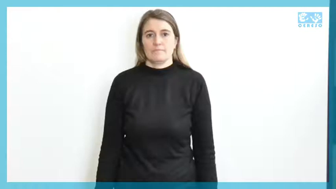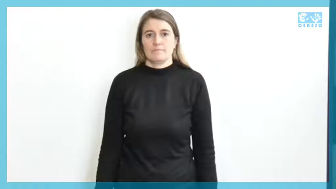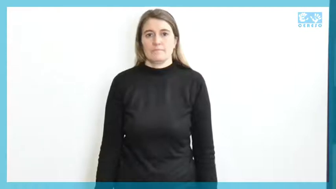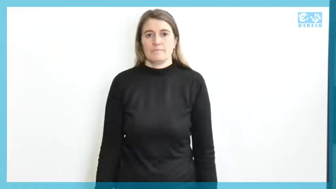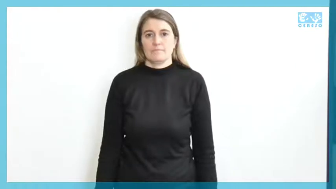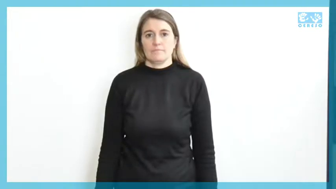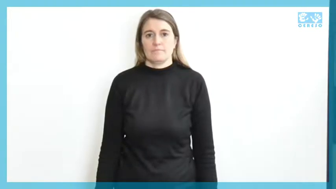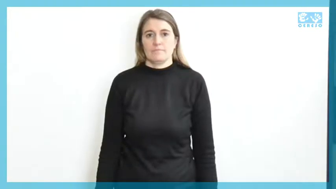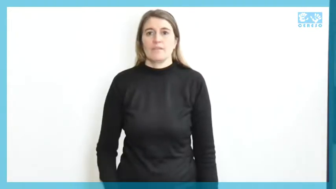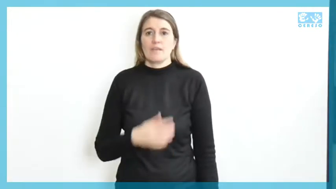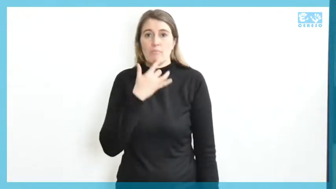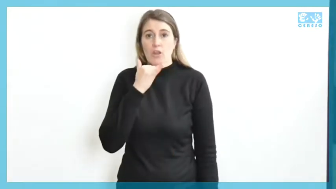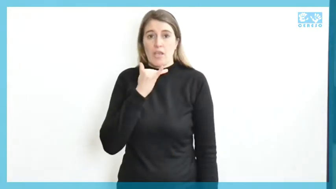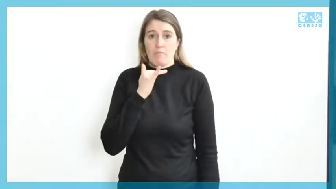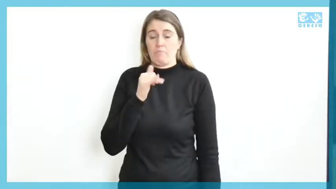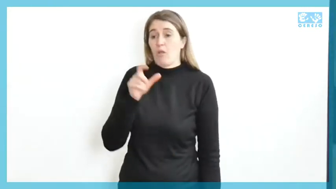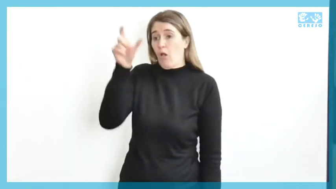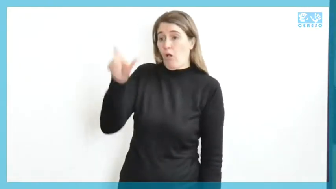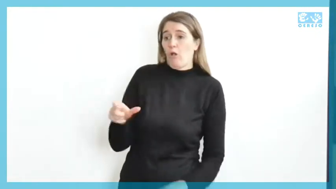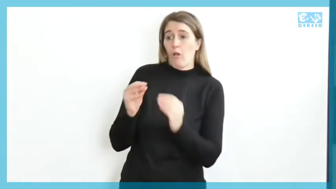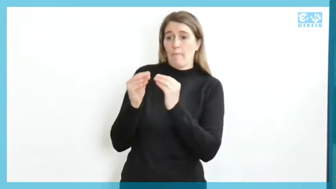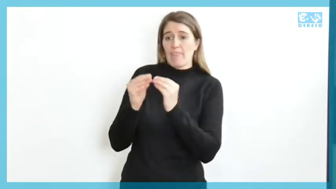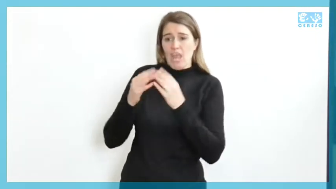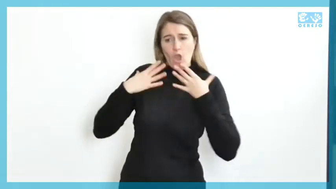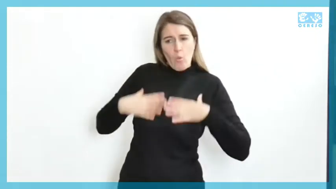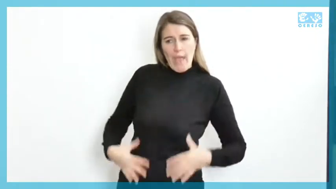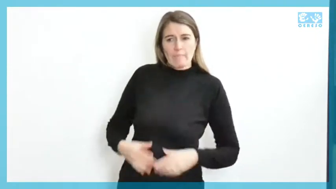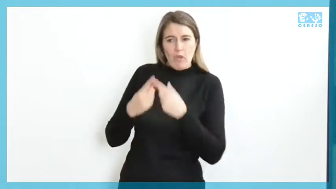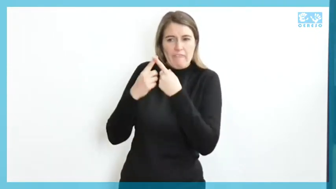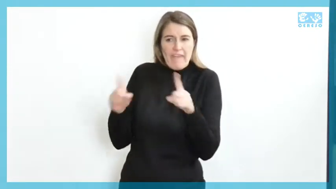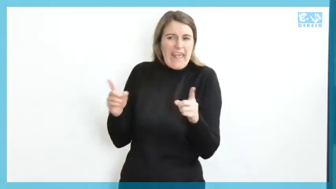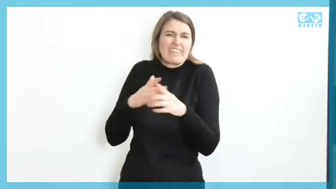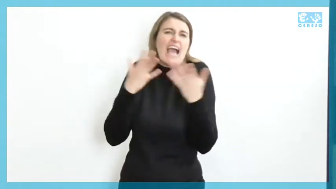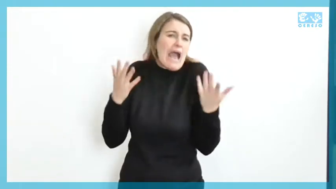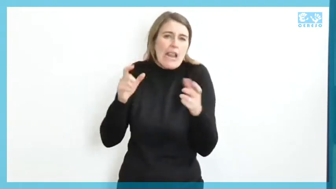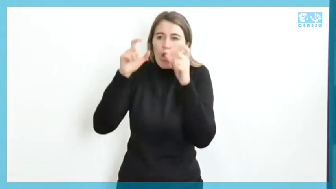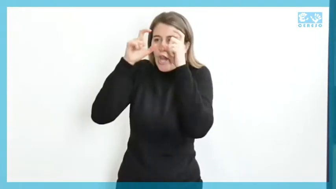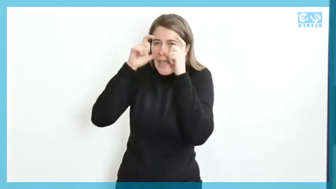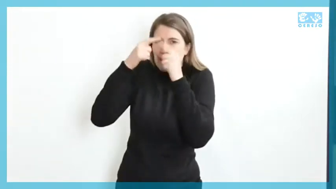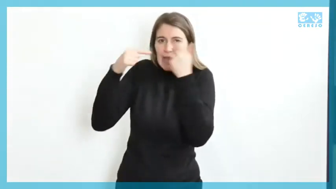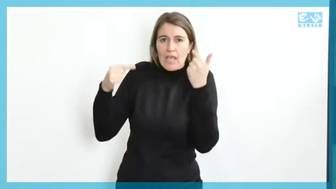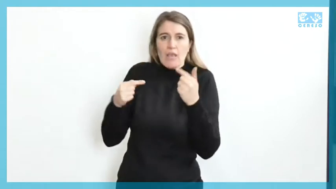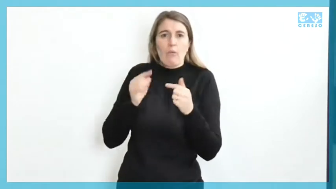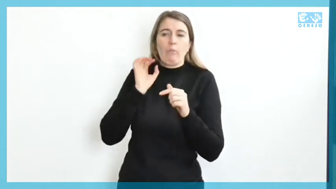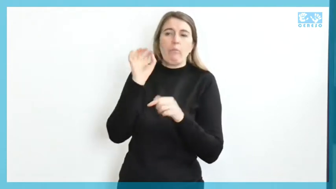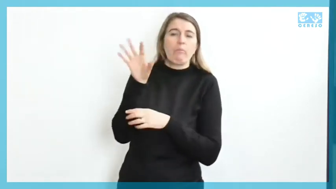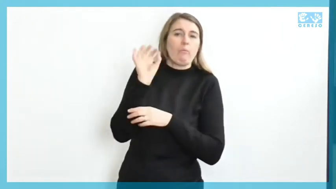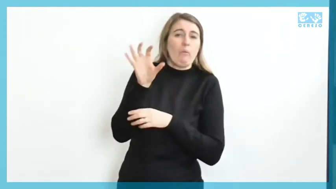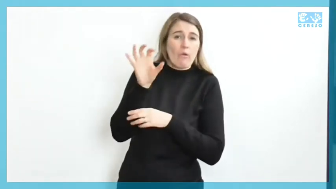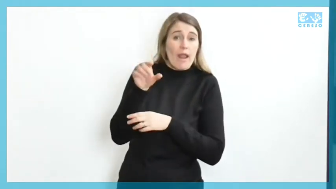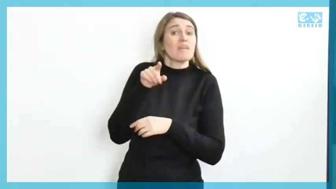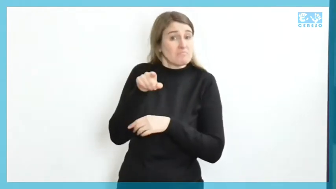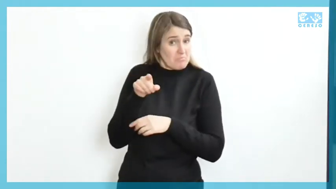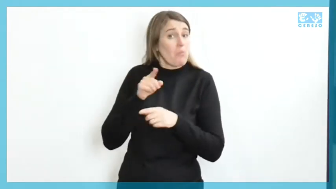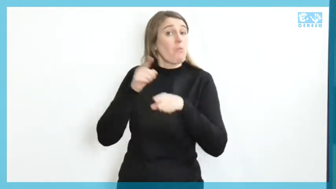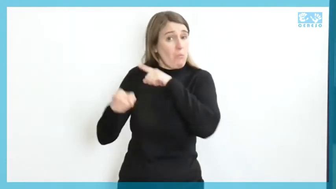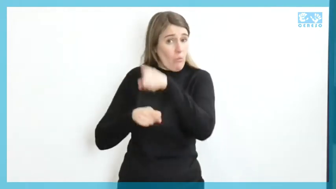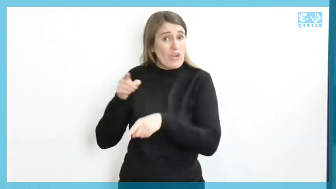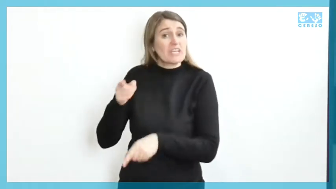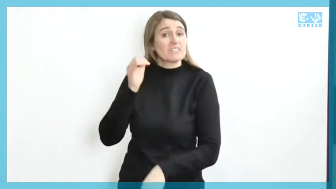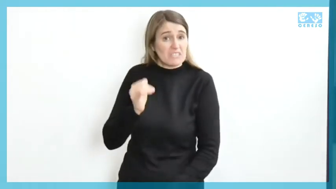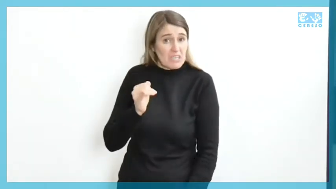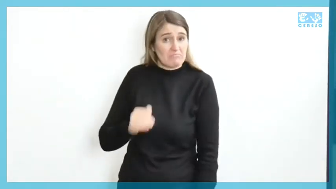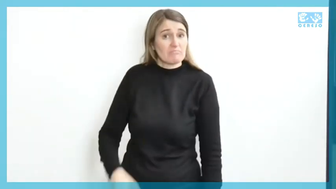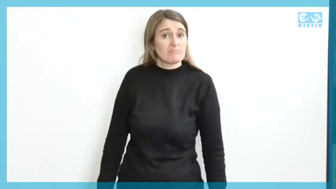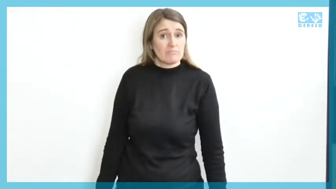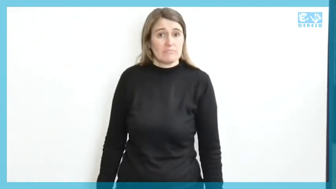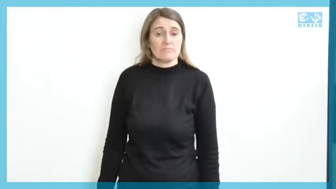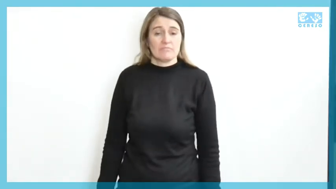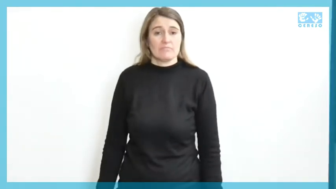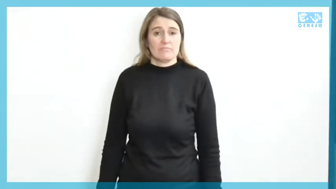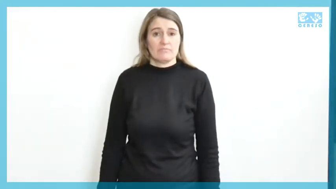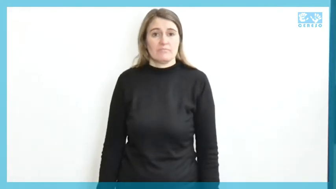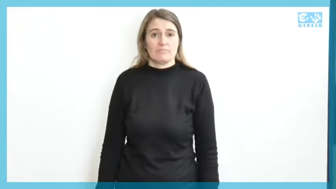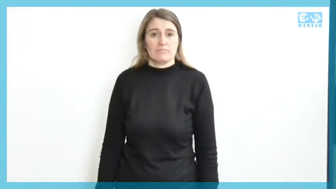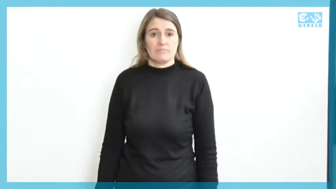Burlarse de aspectos físicos de compañeros es bullying